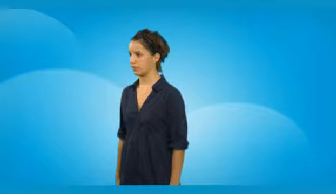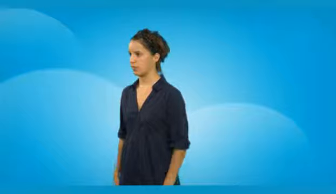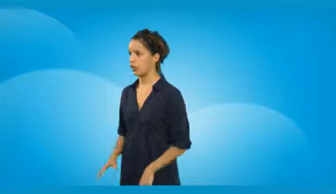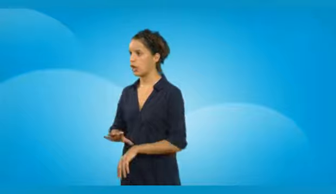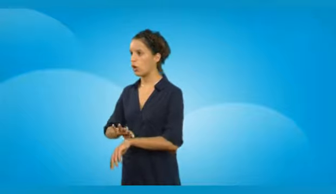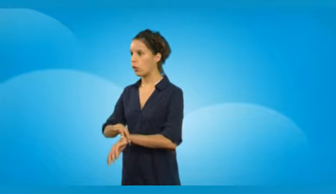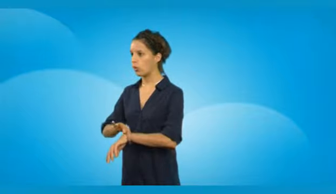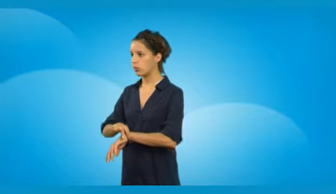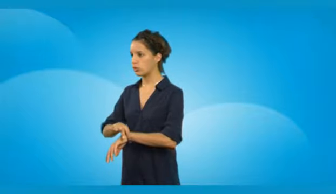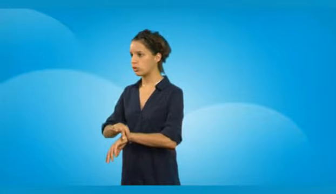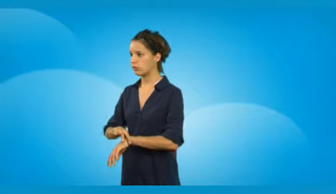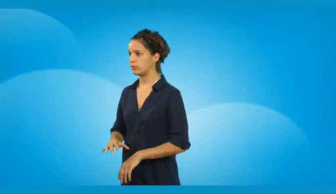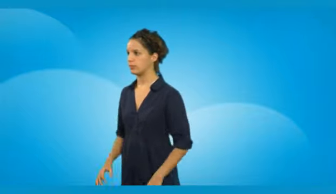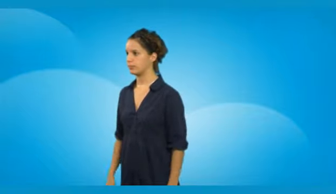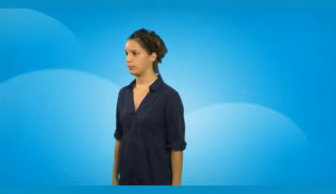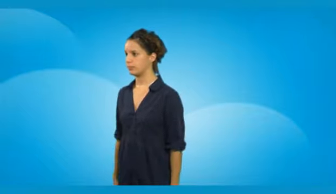Orvos